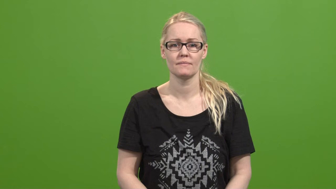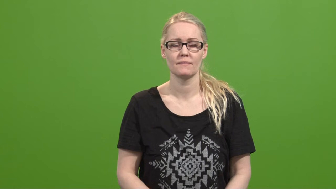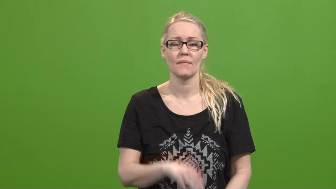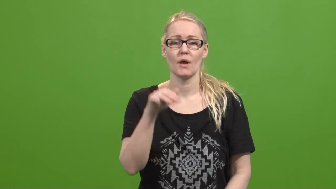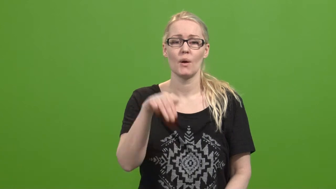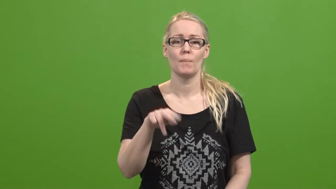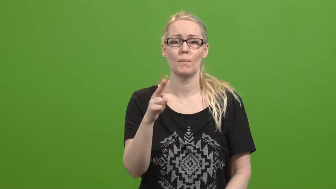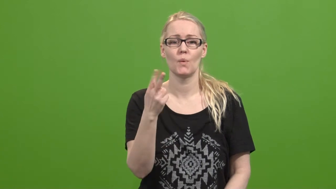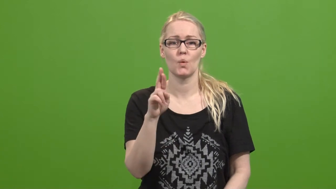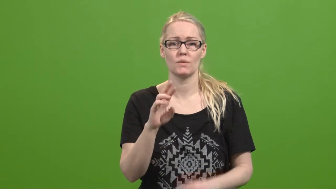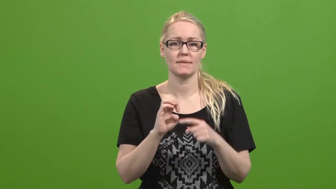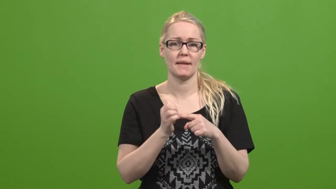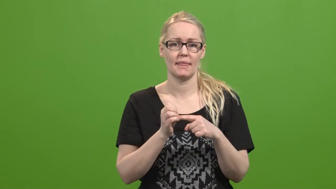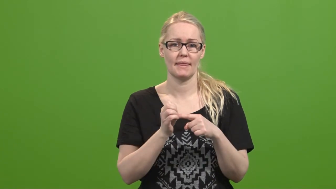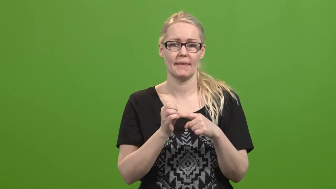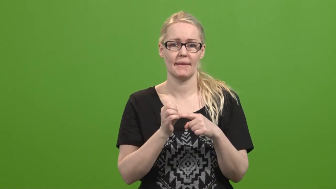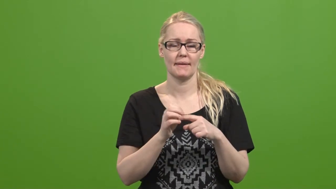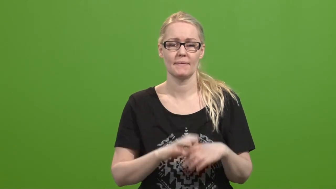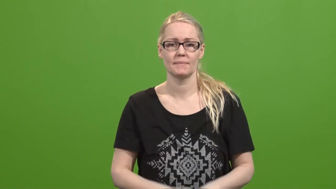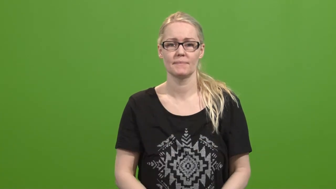Múrsteinn